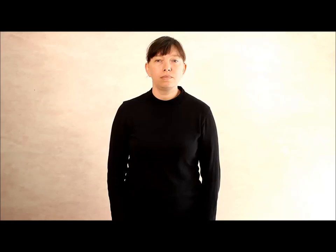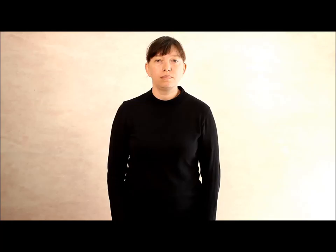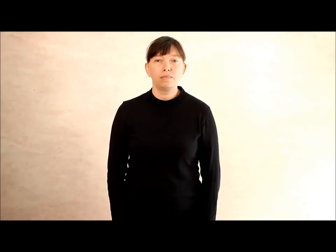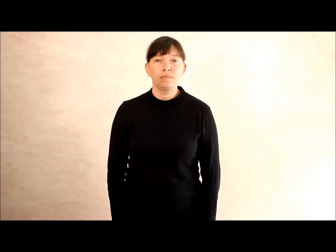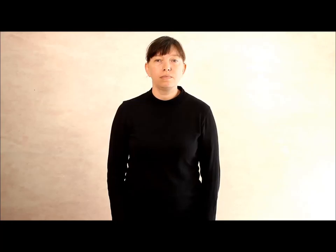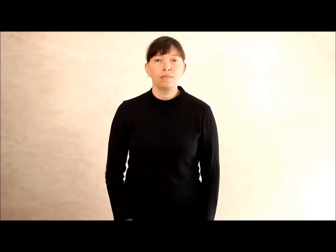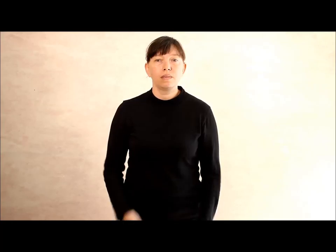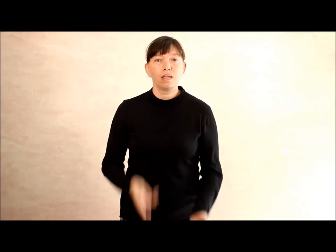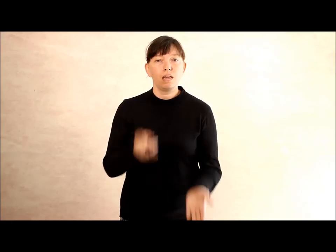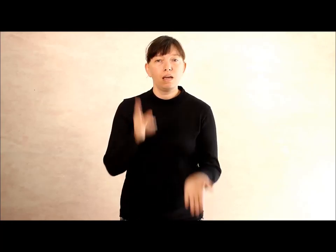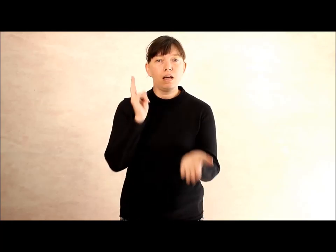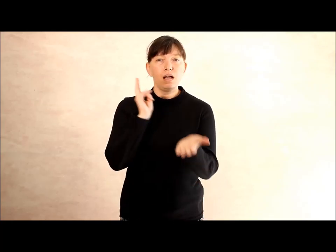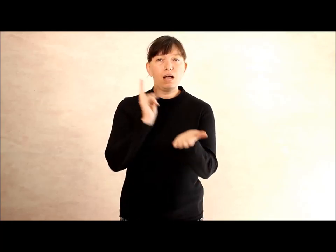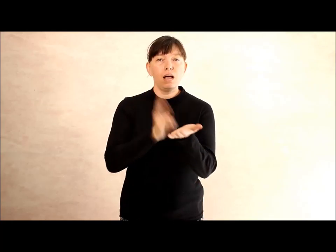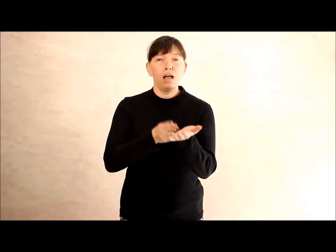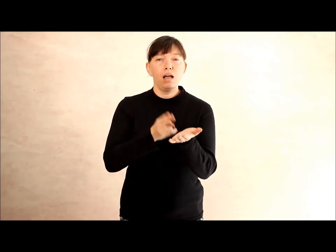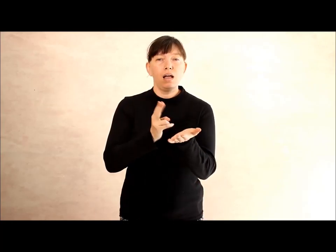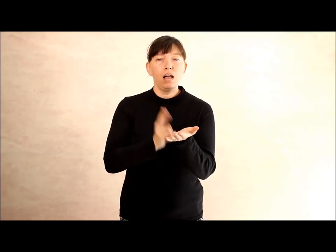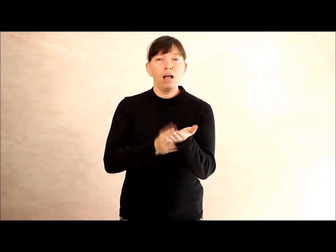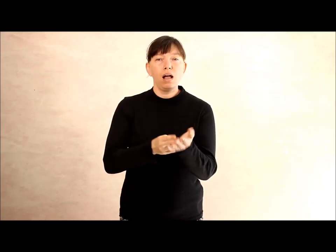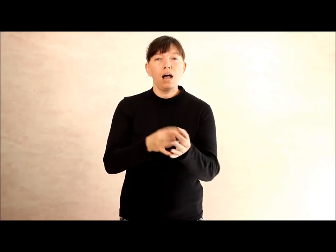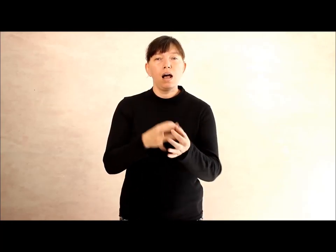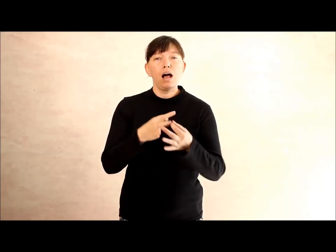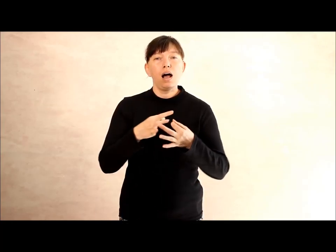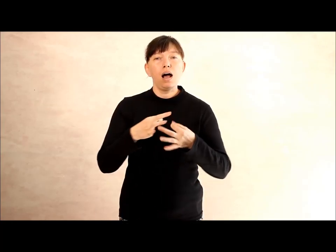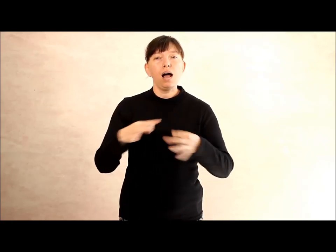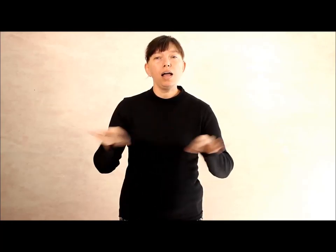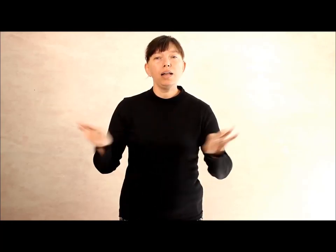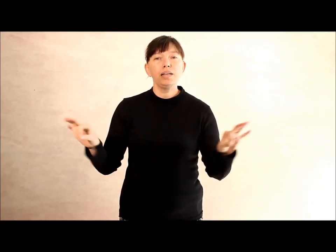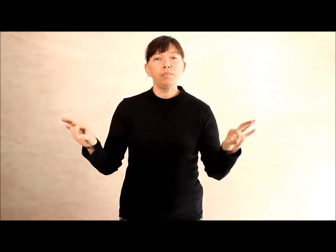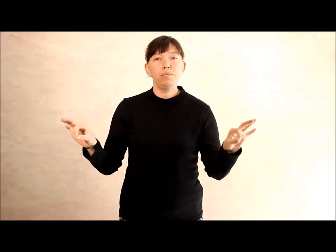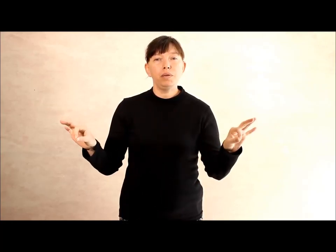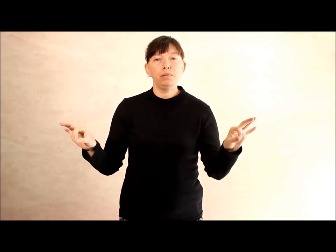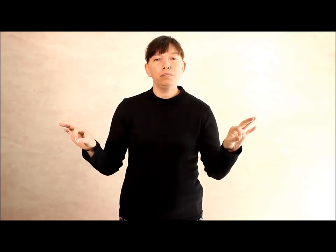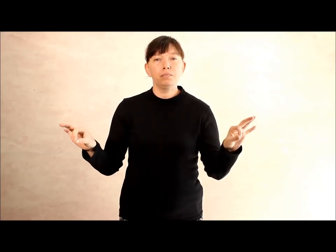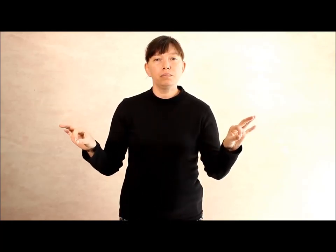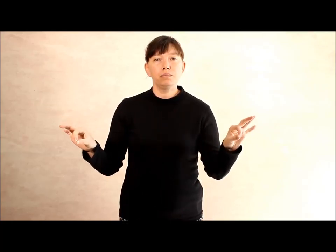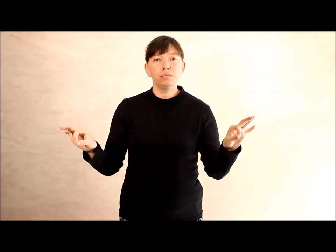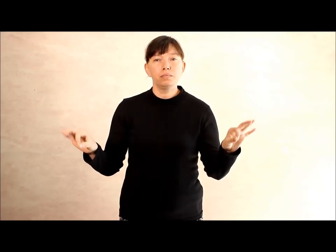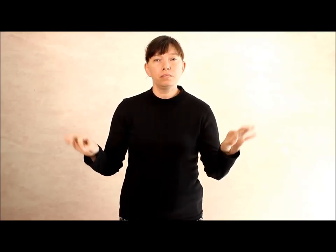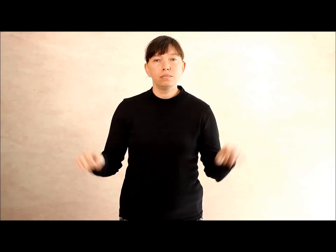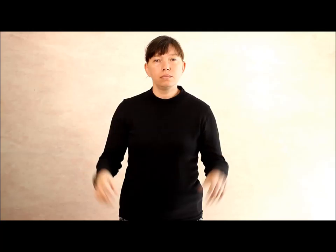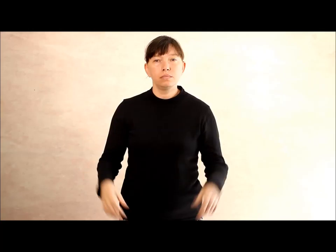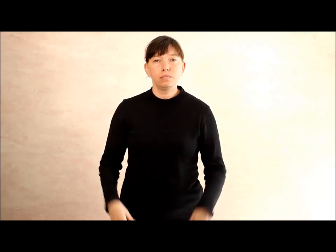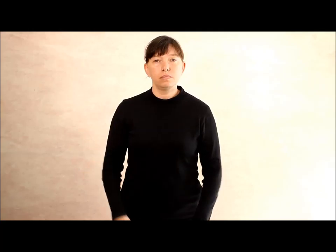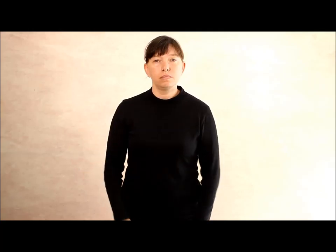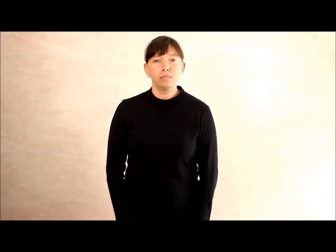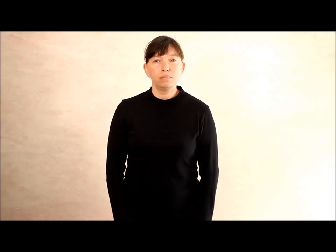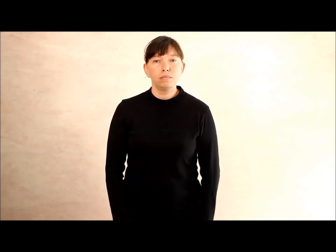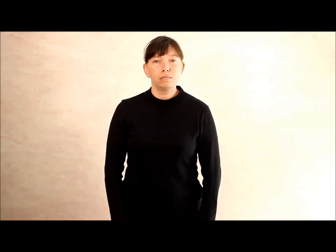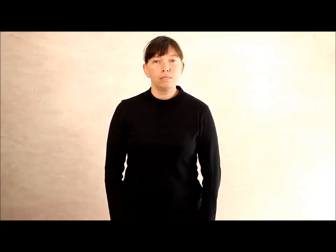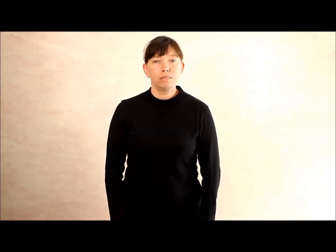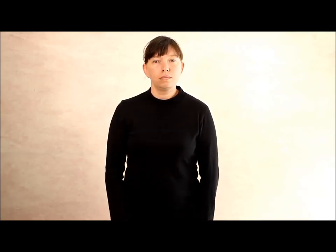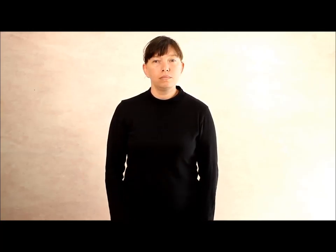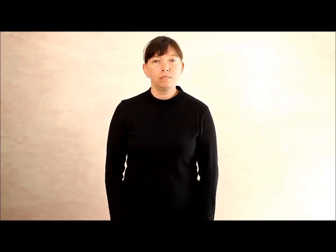Alibi